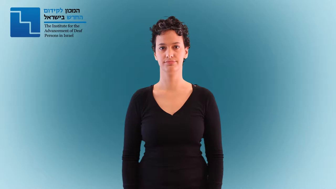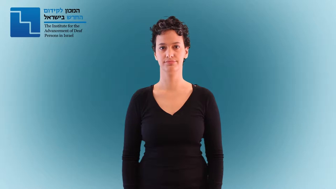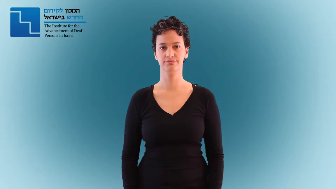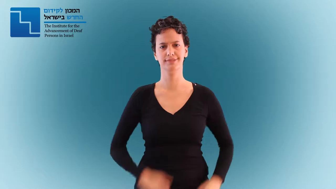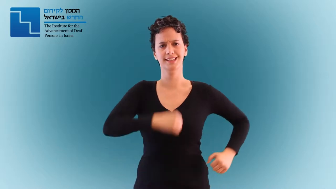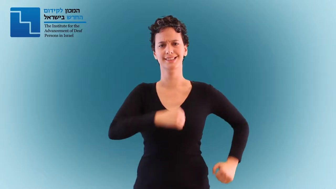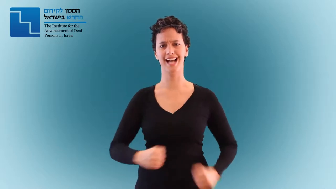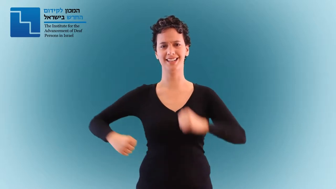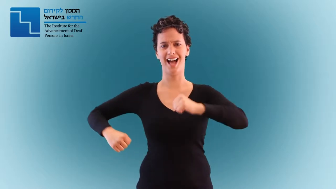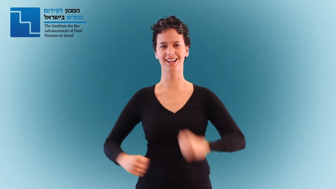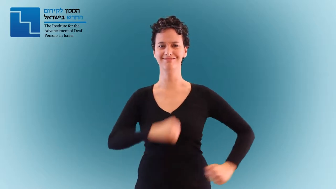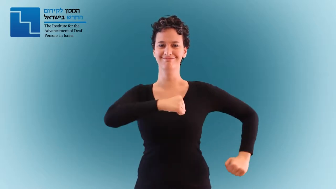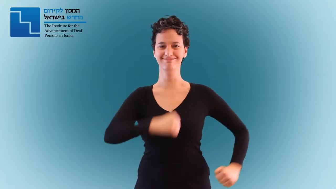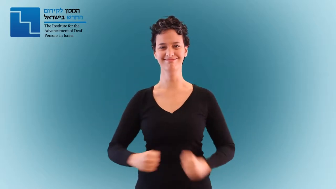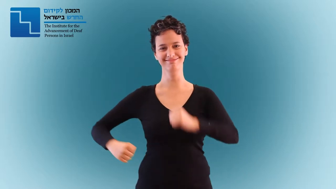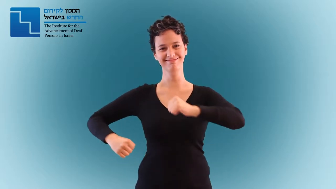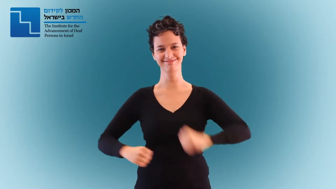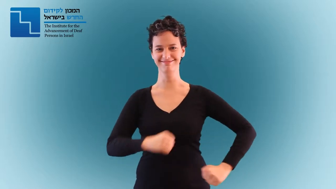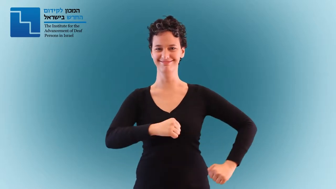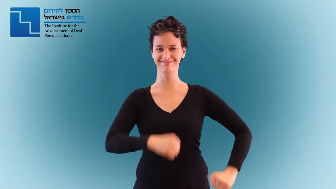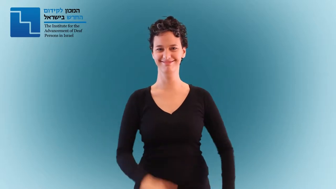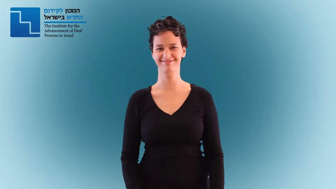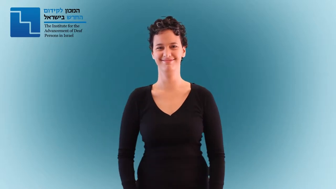צעדה